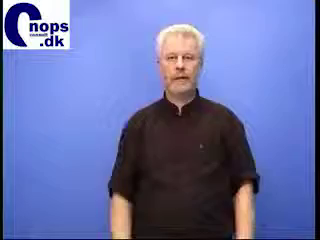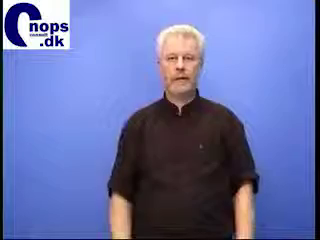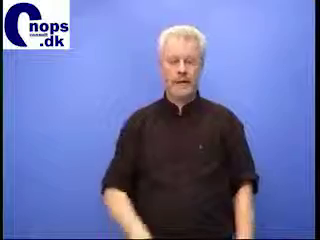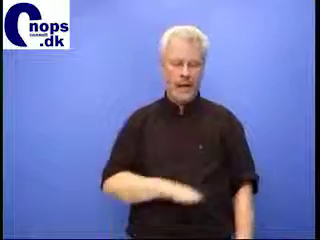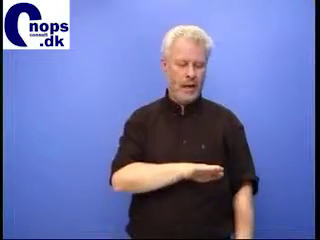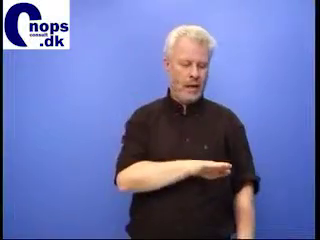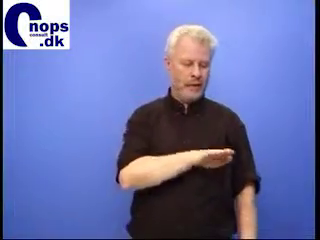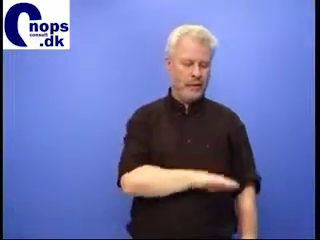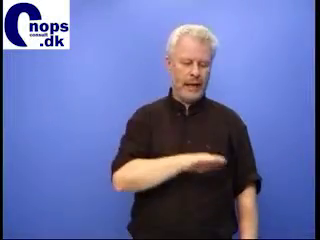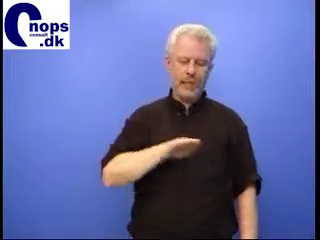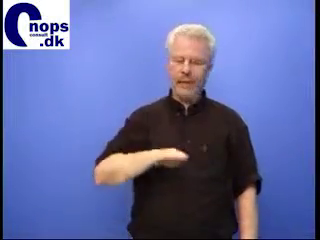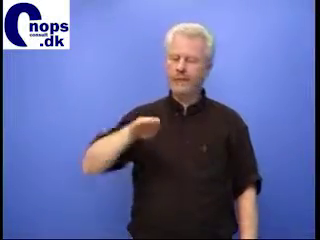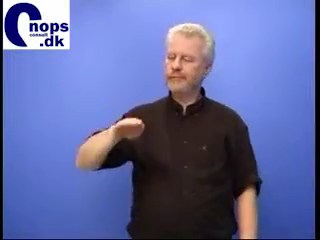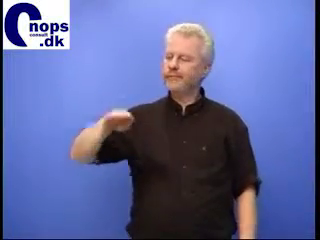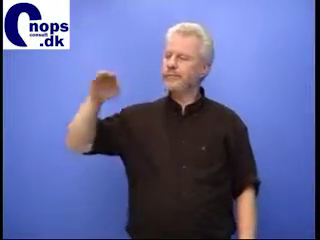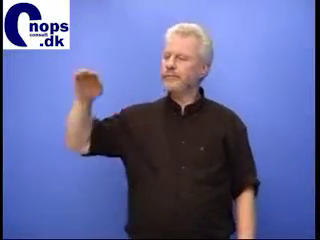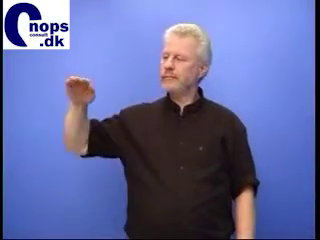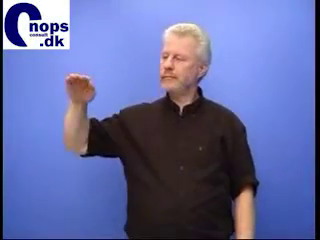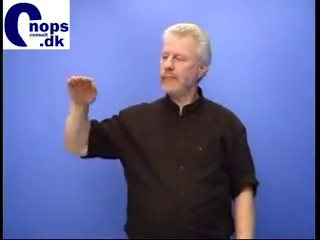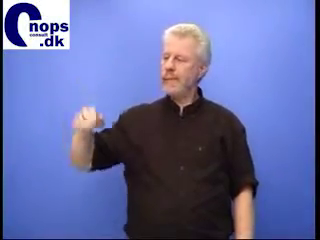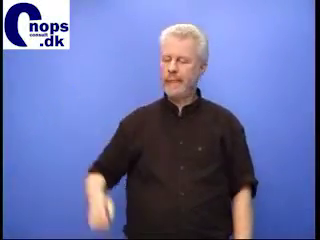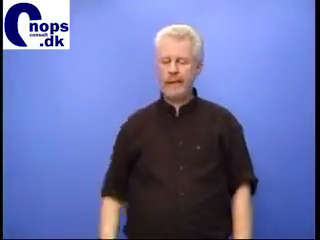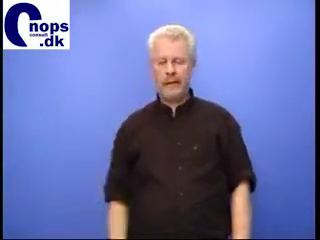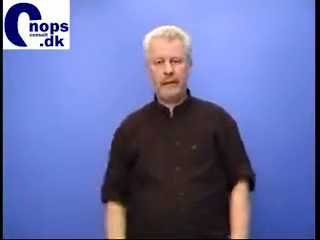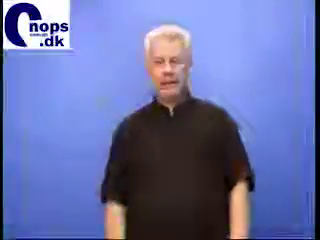trapper